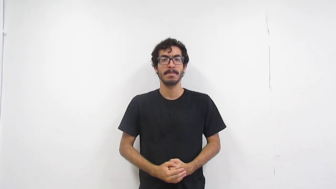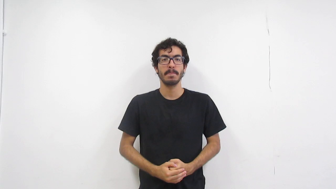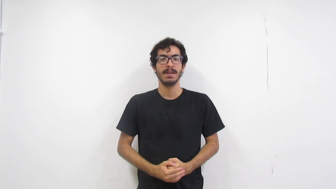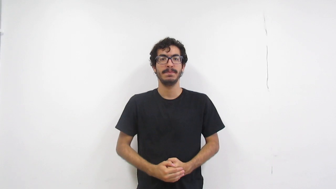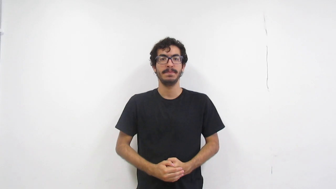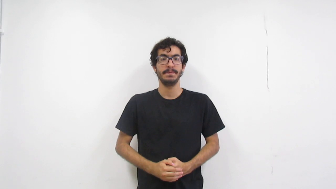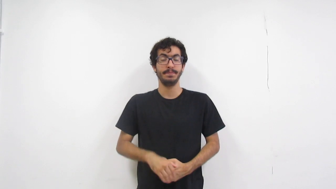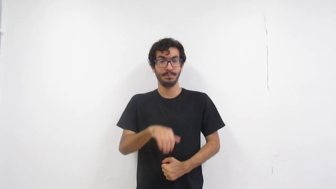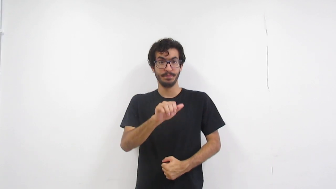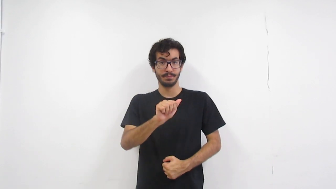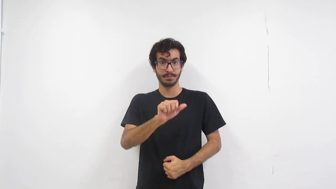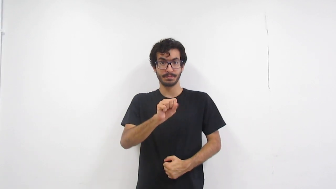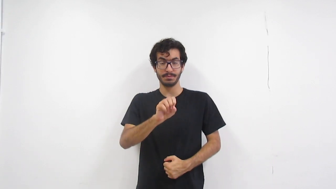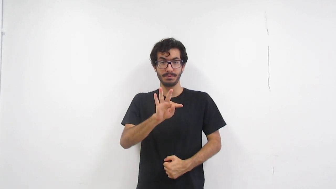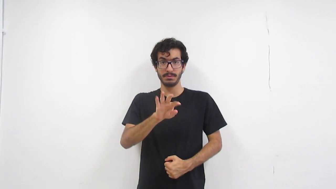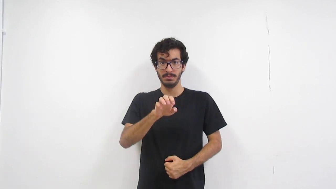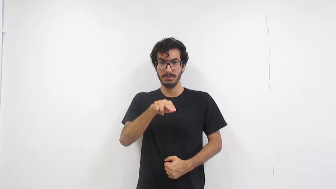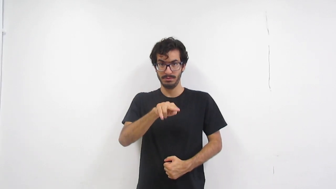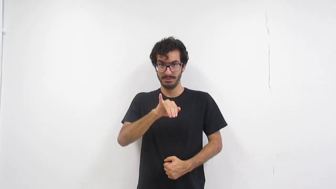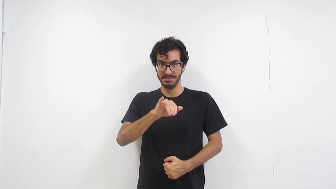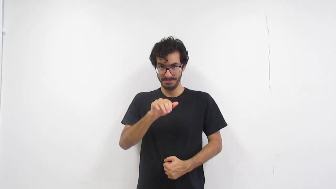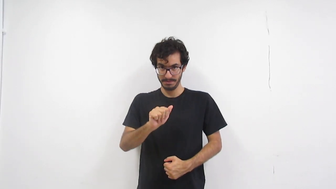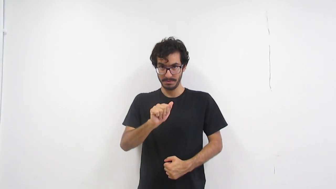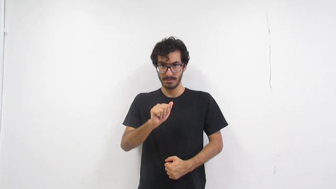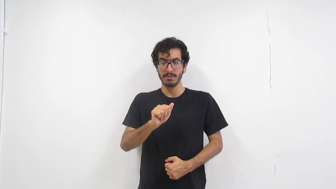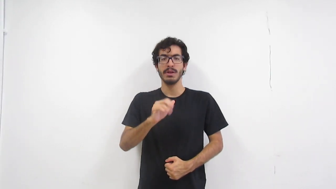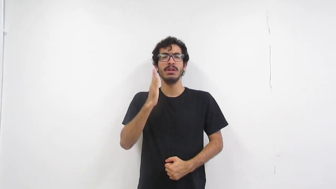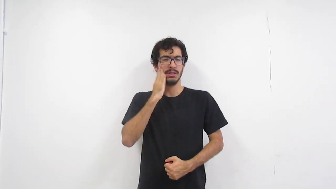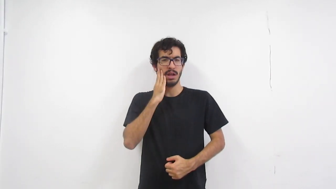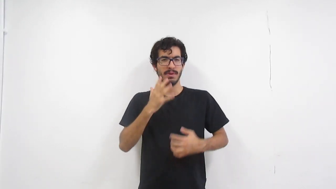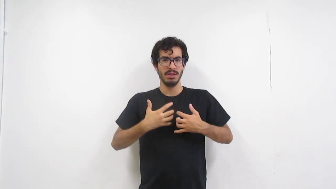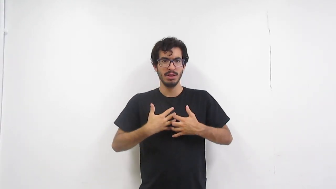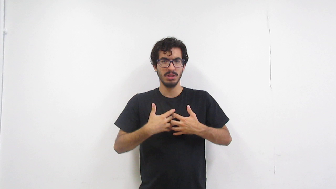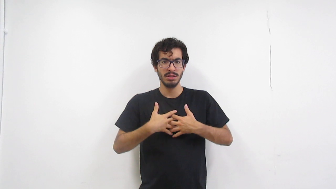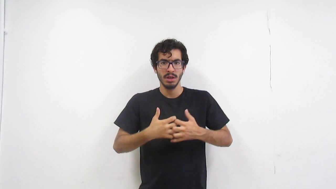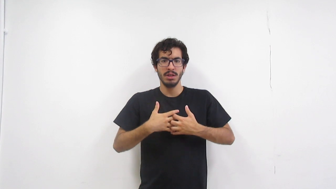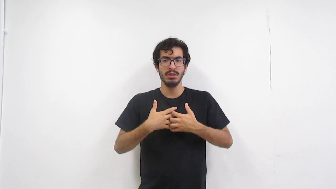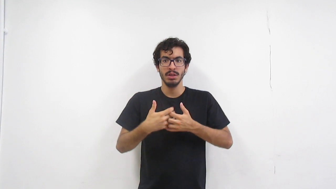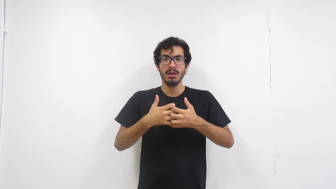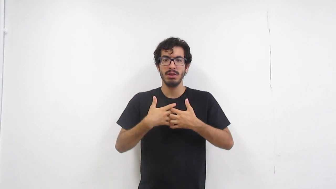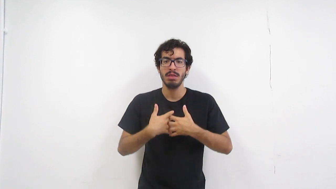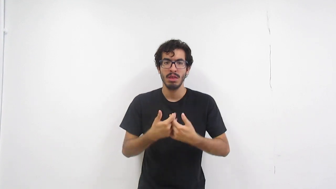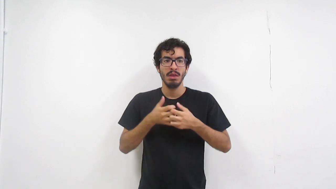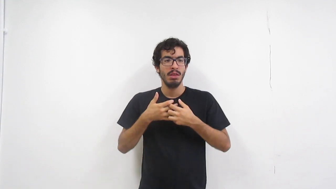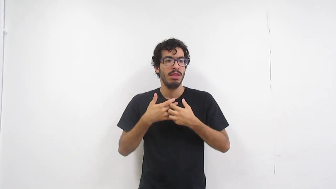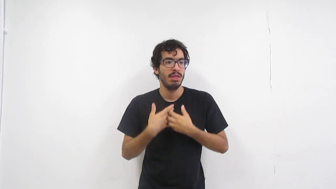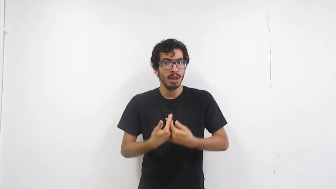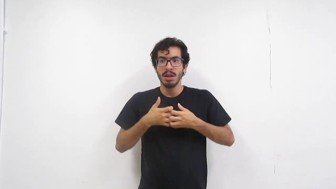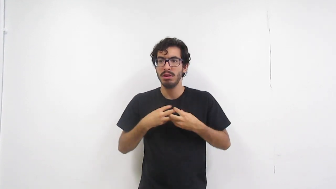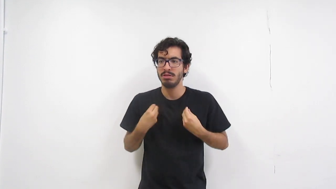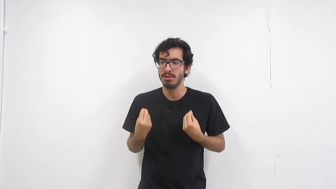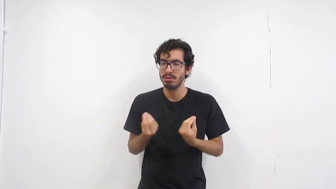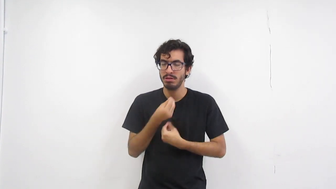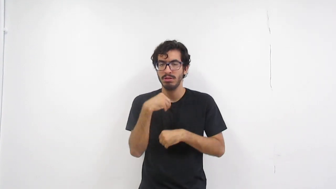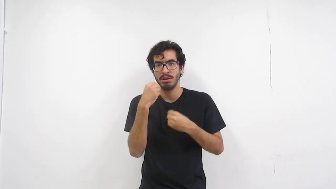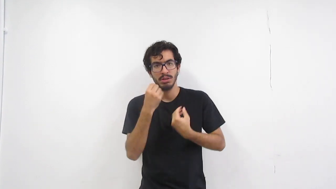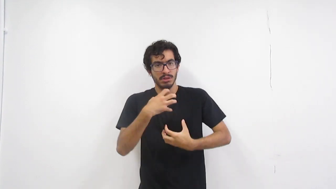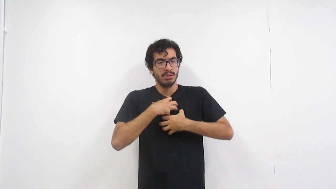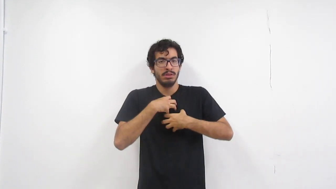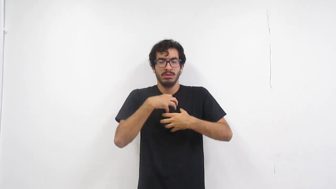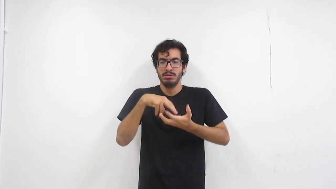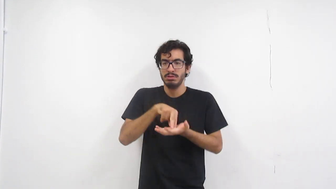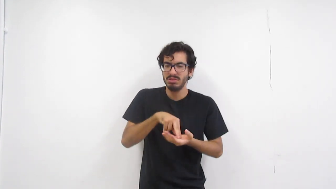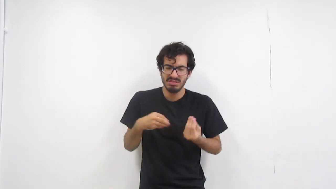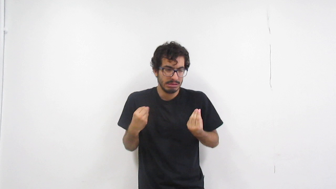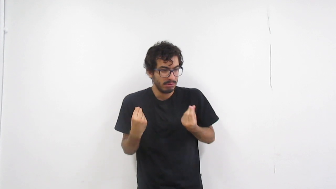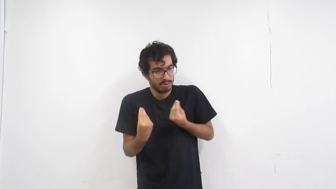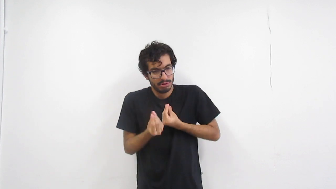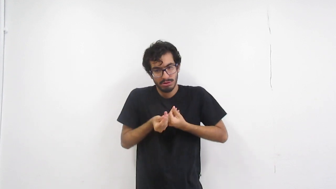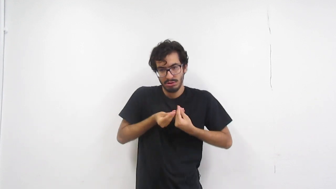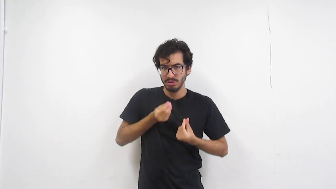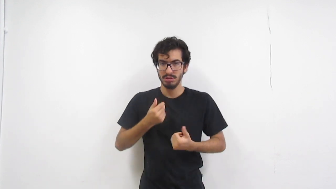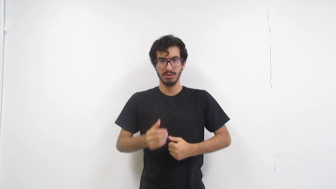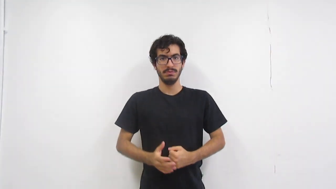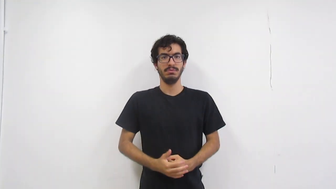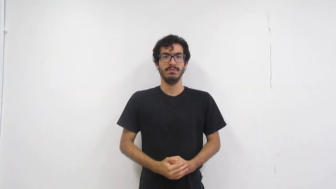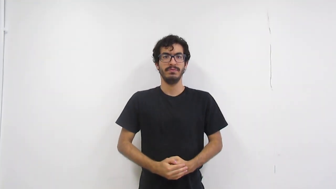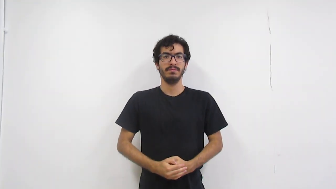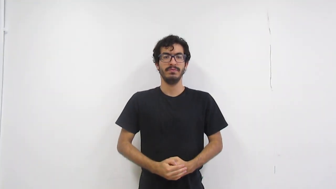Astenia coracao